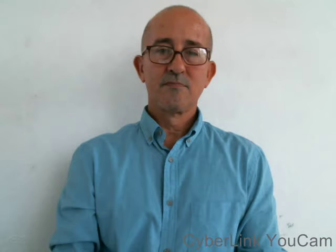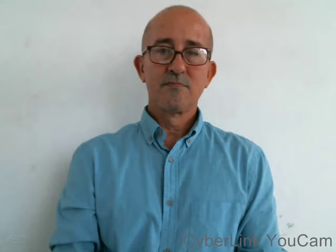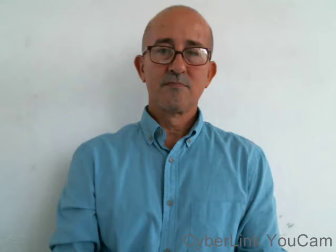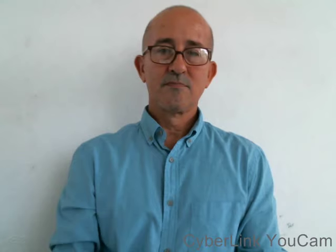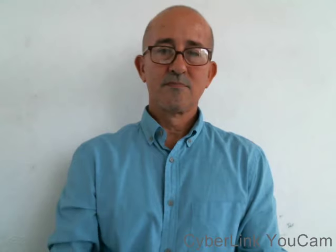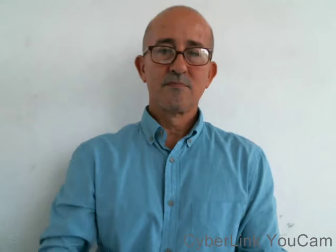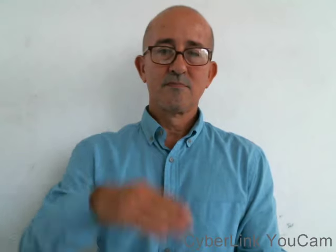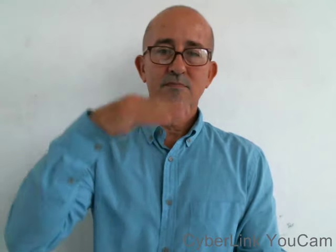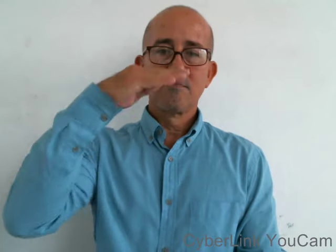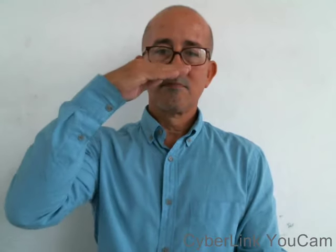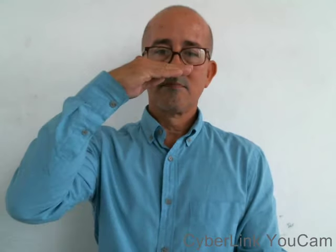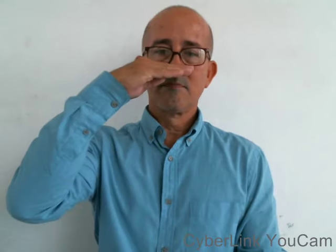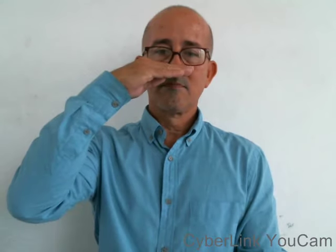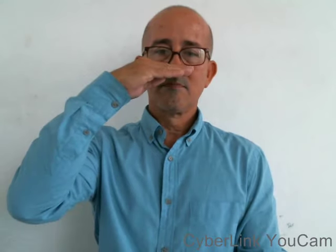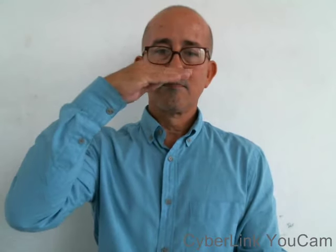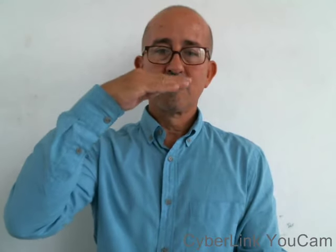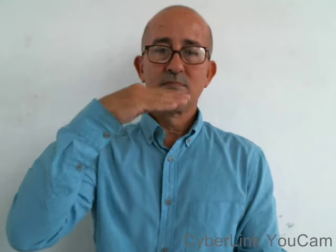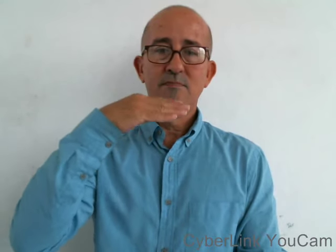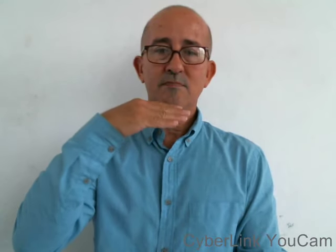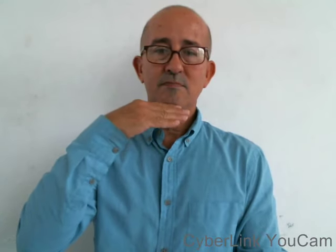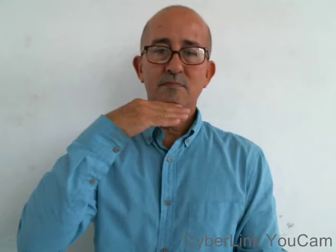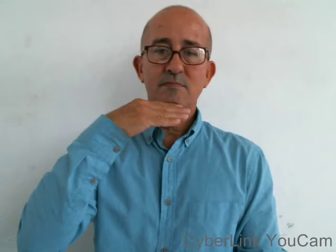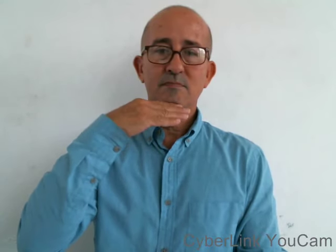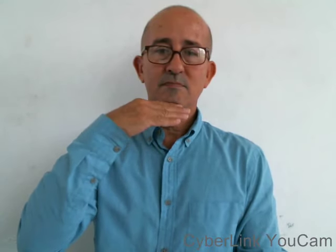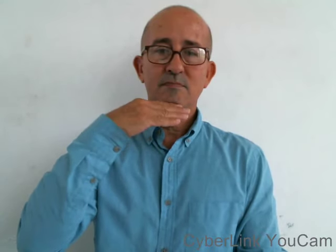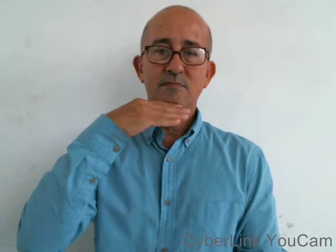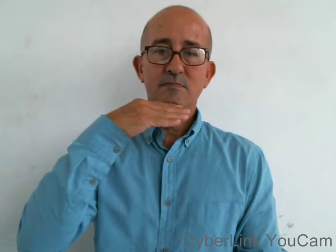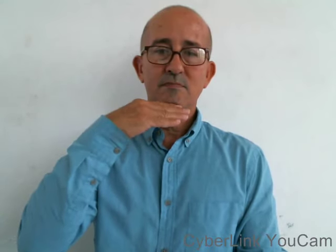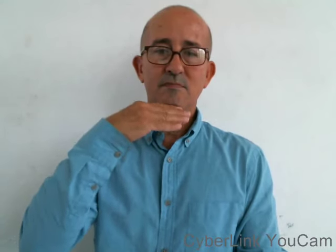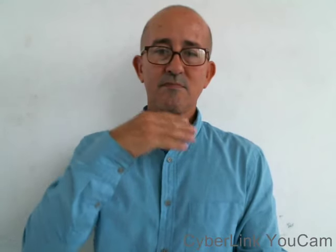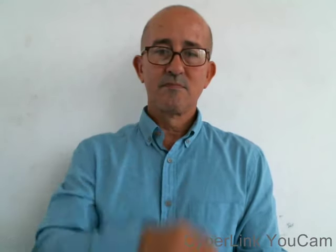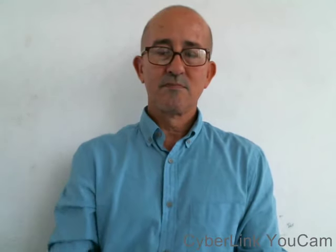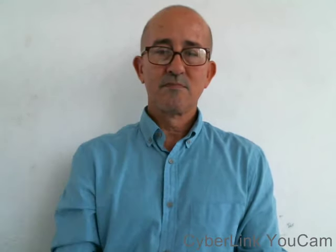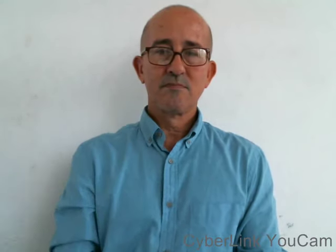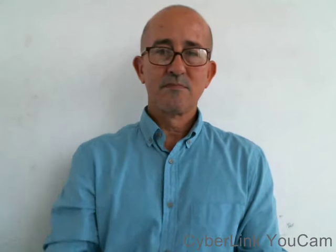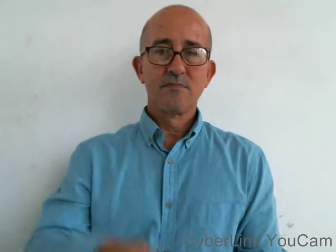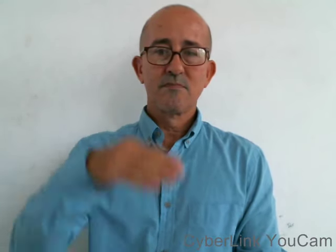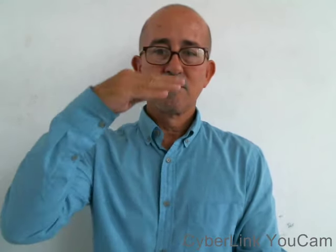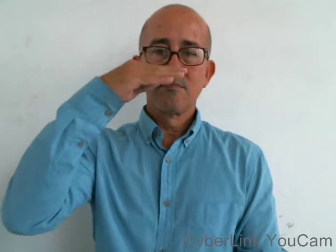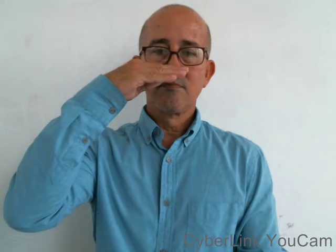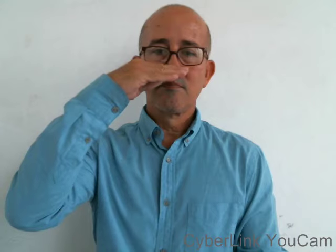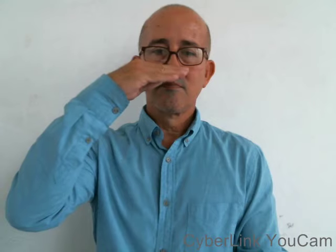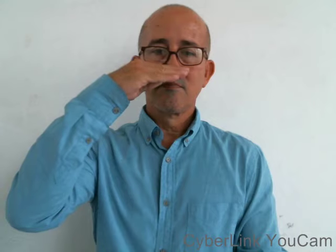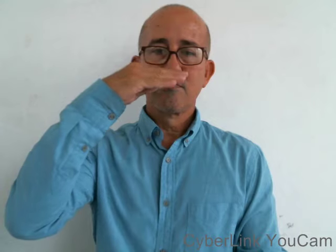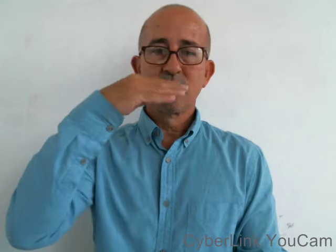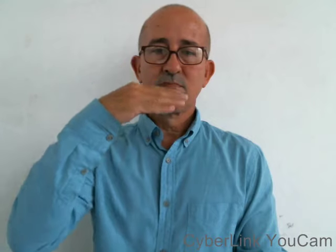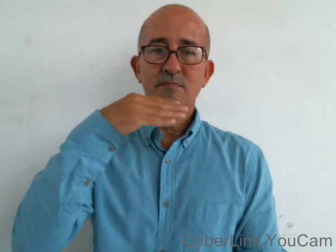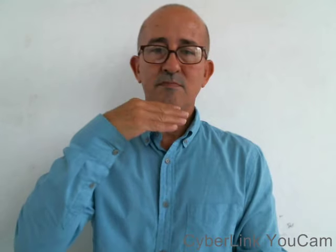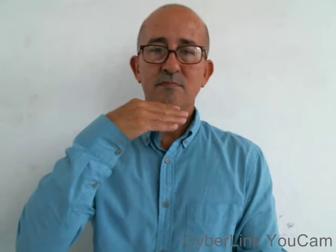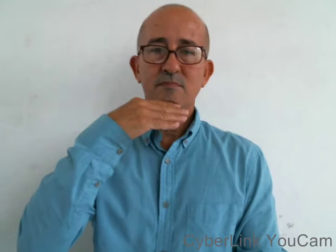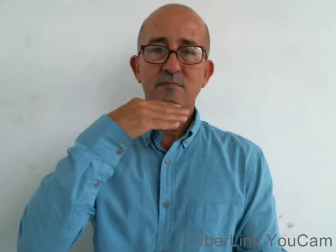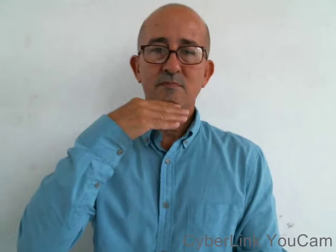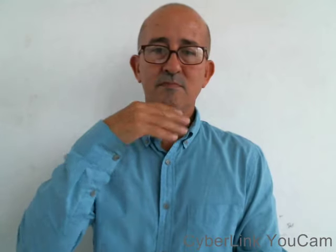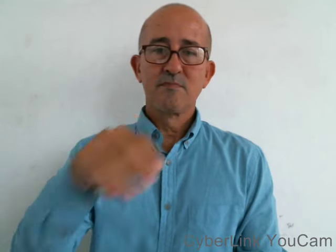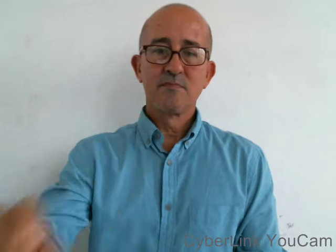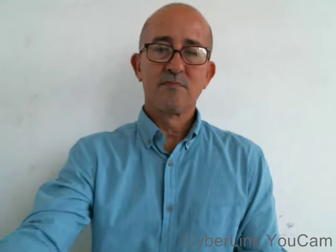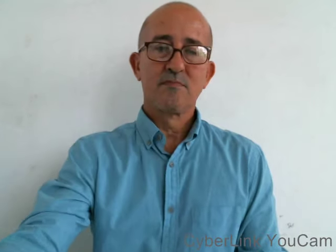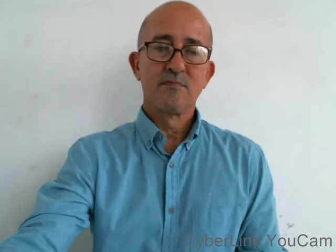7